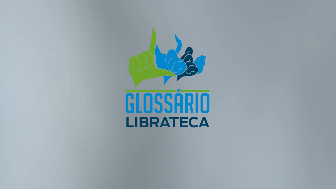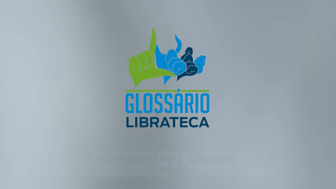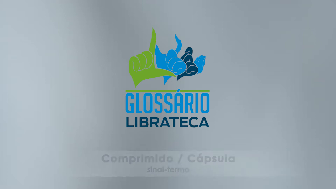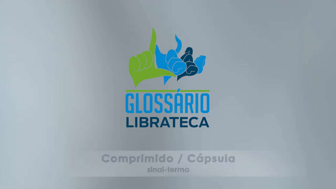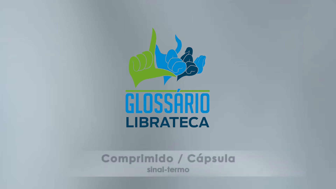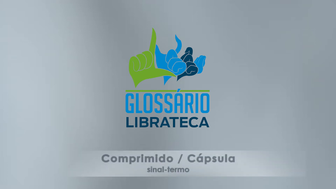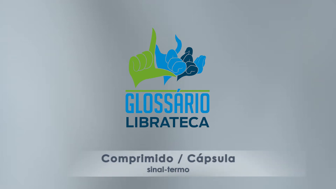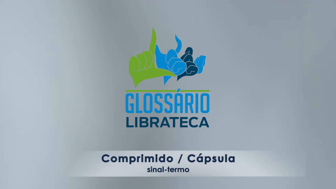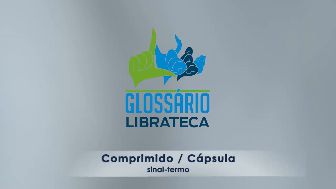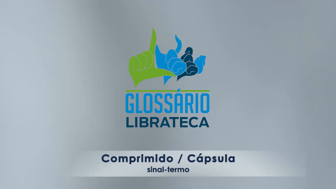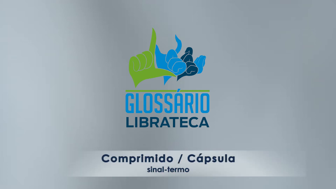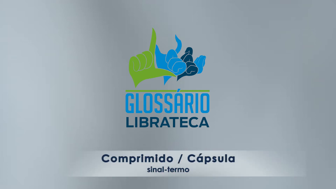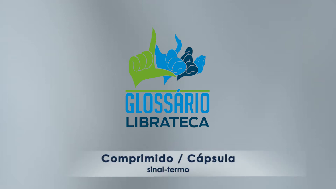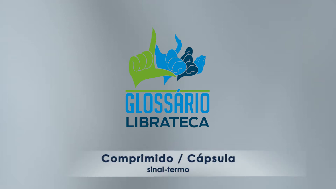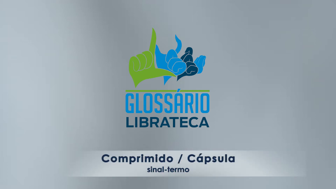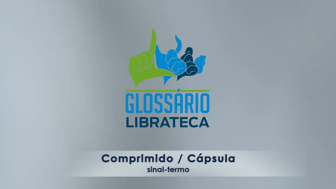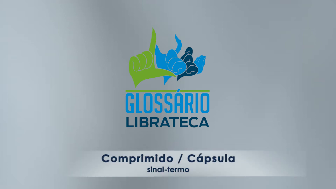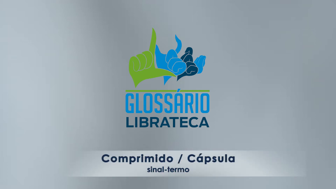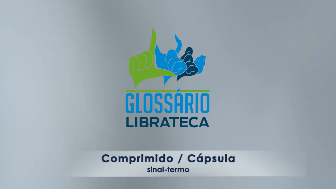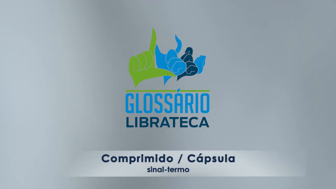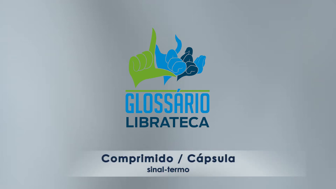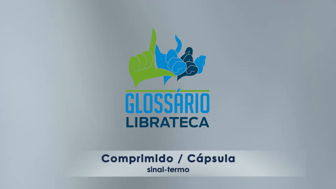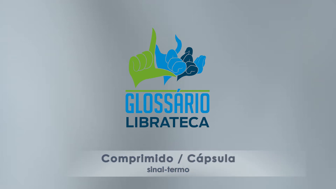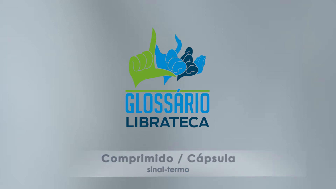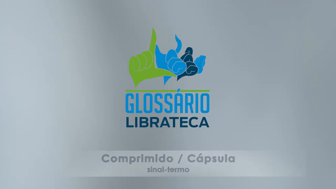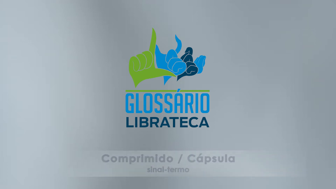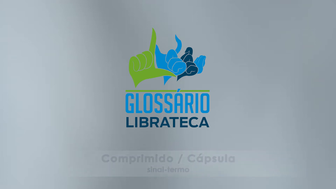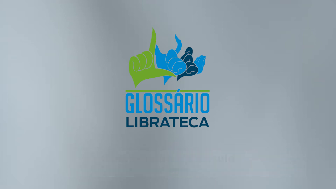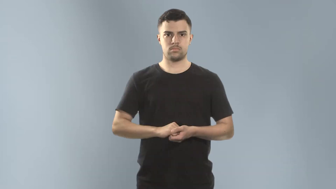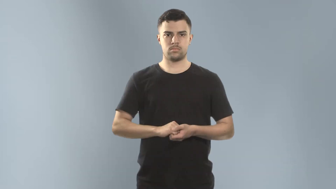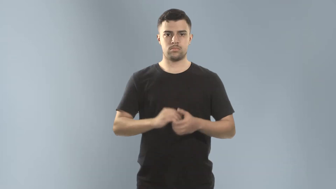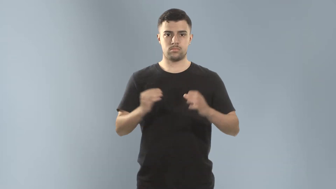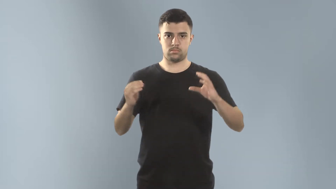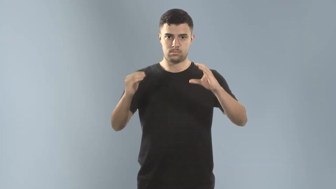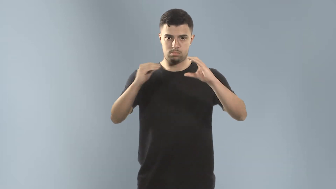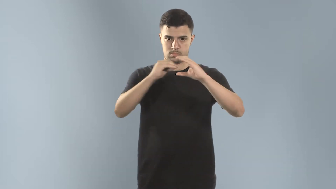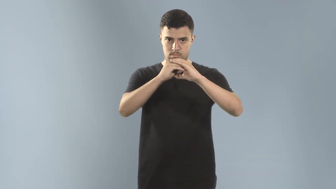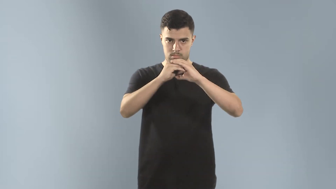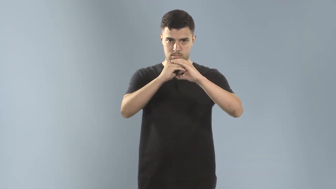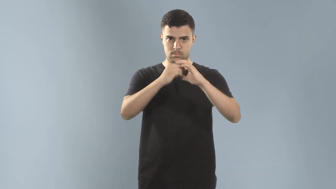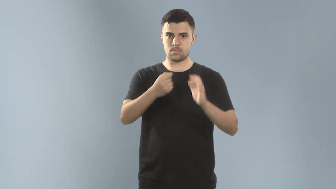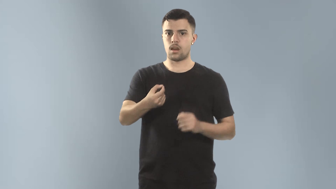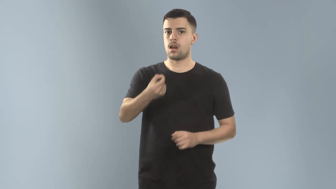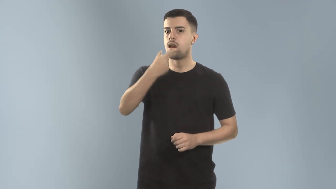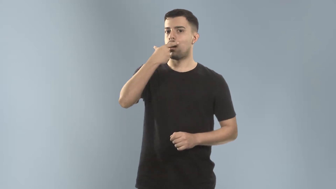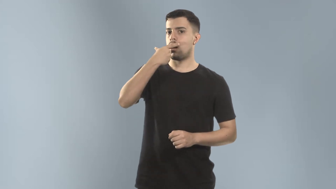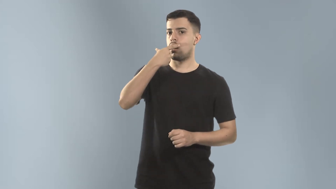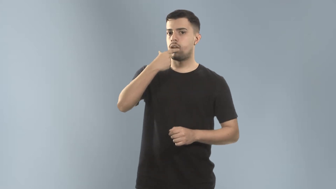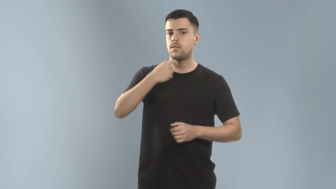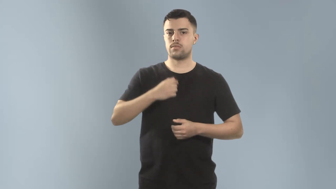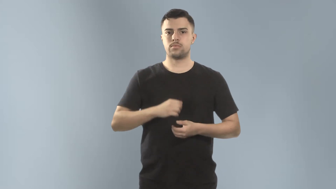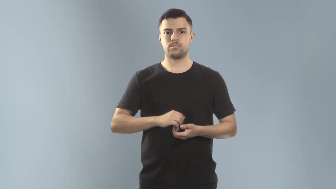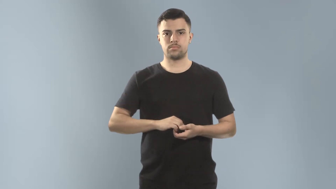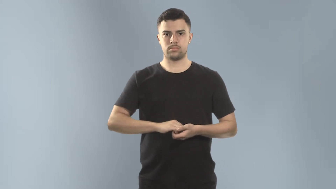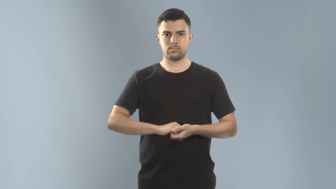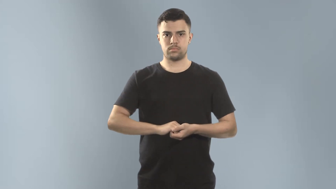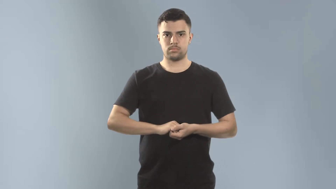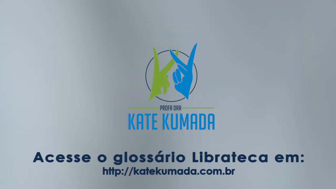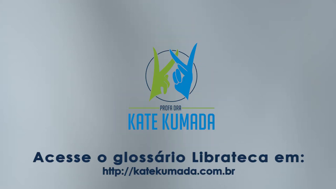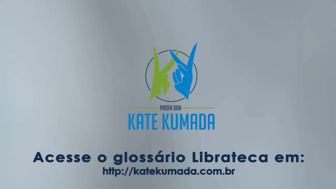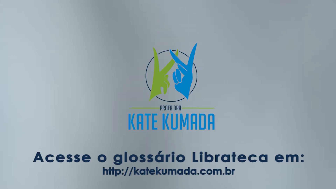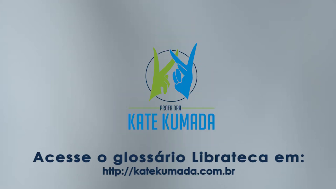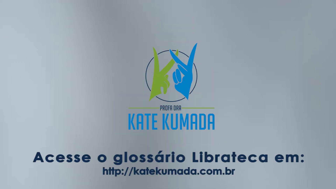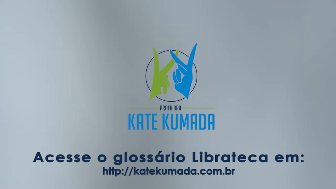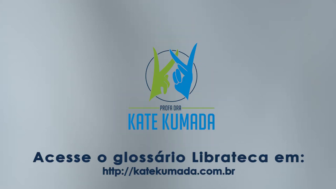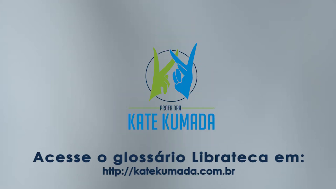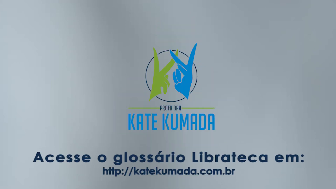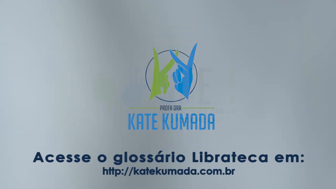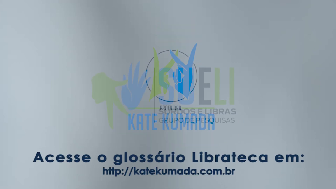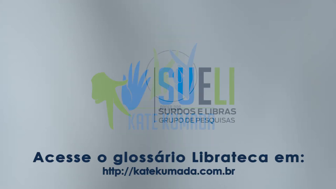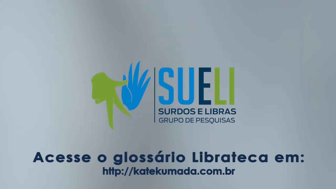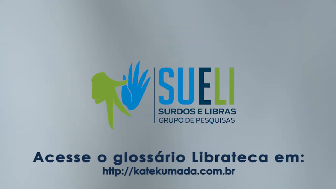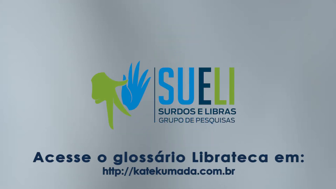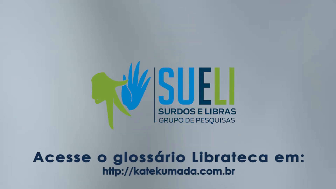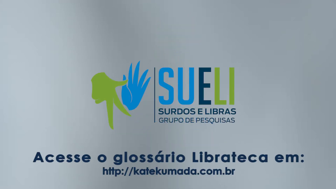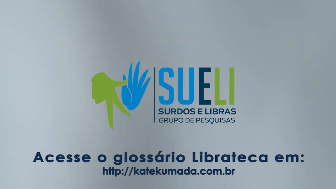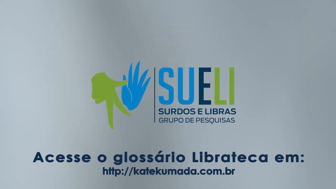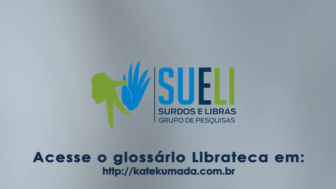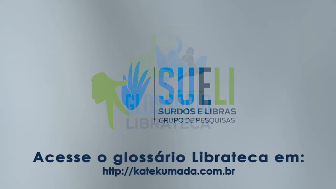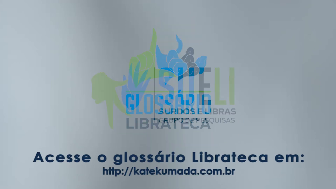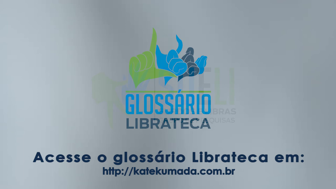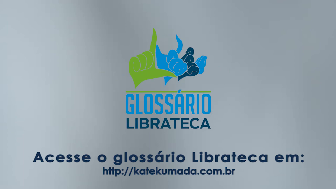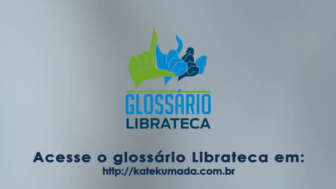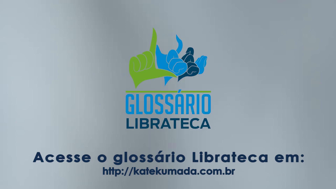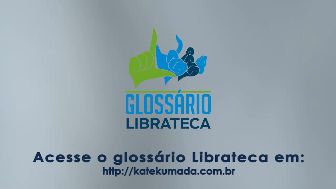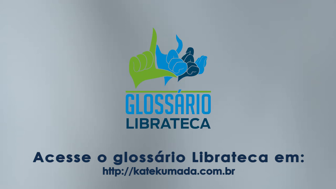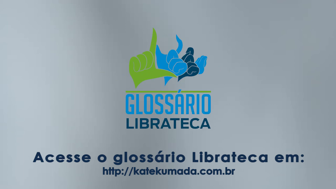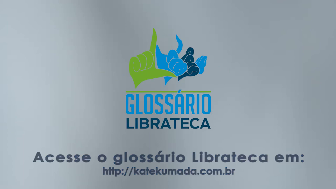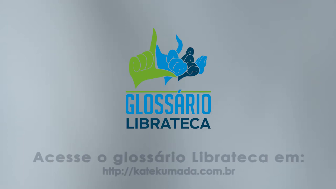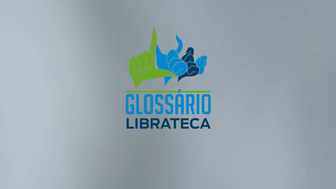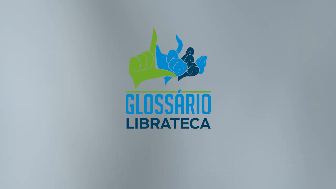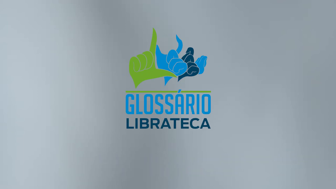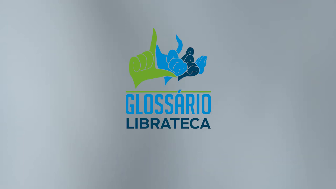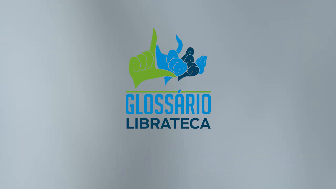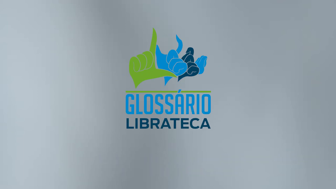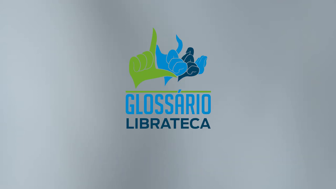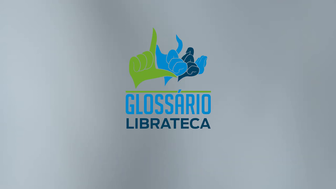Comprimido / Cápsula